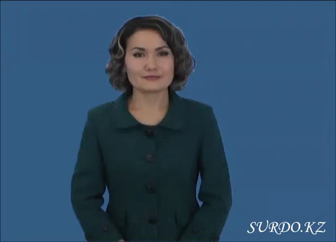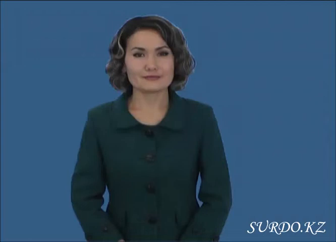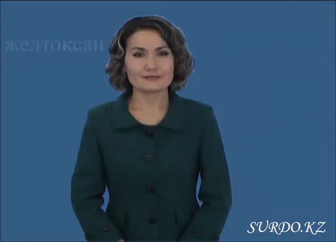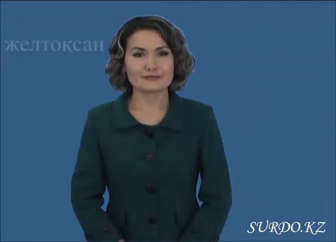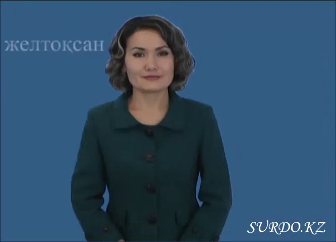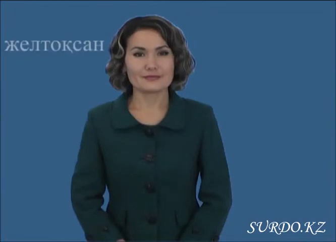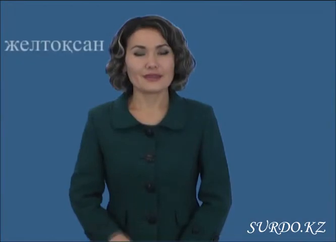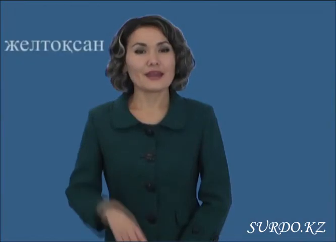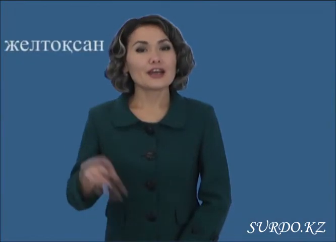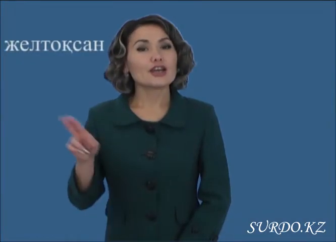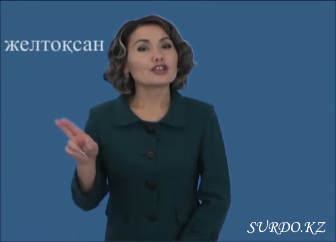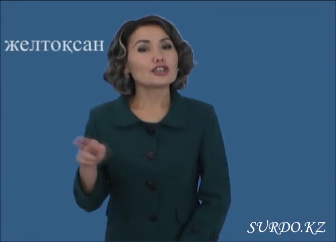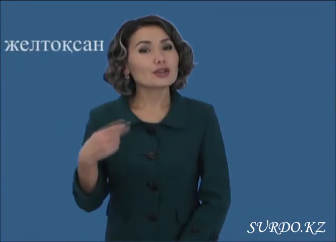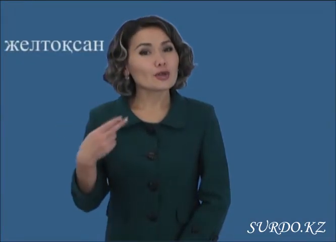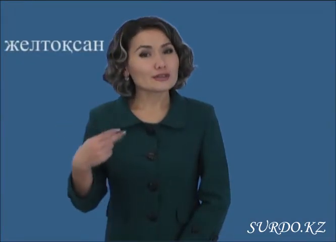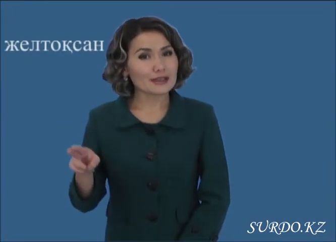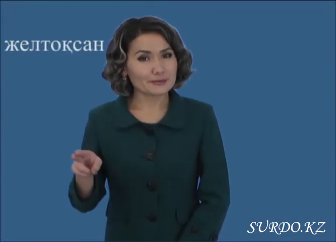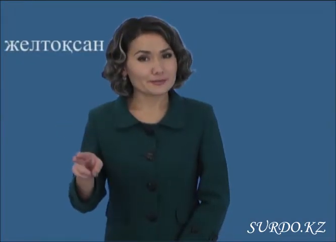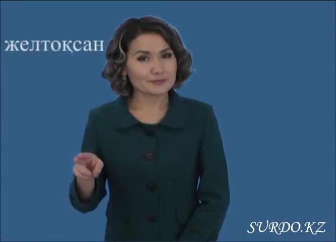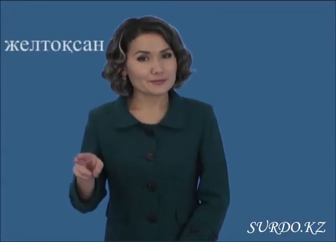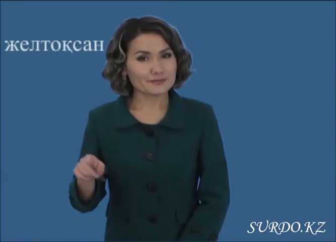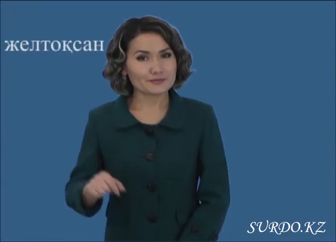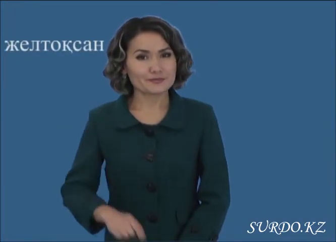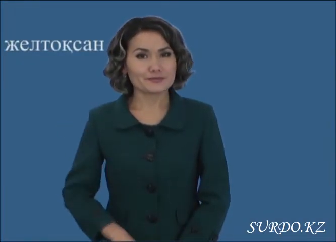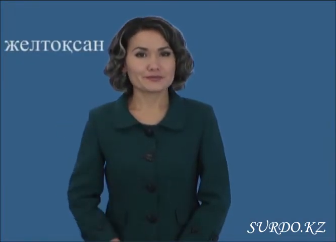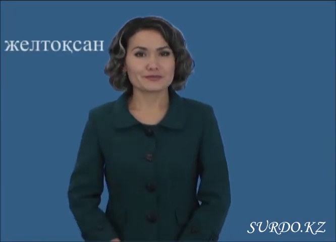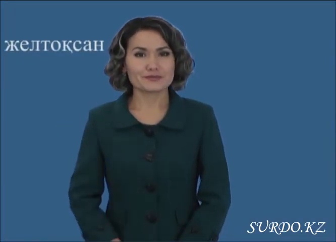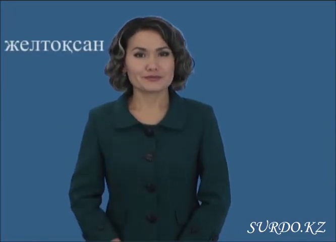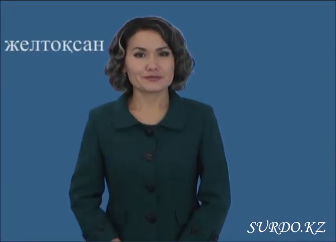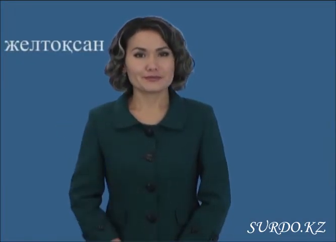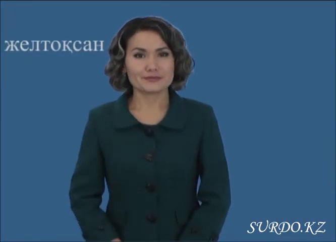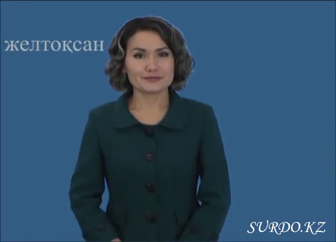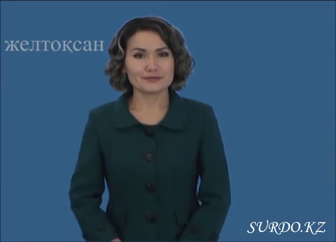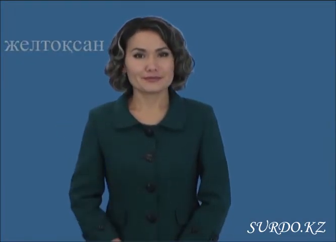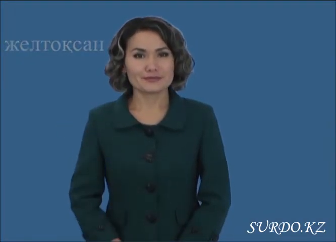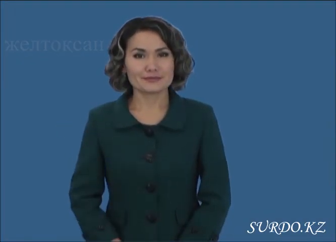Желтоқсан